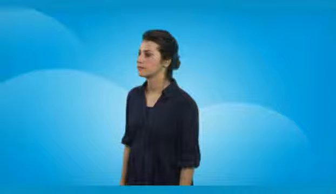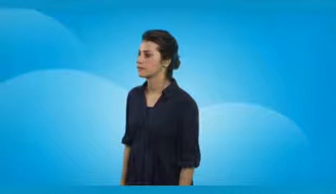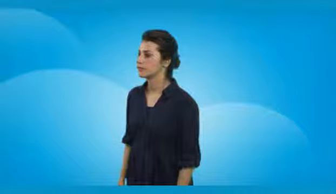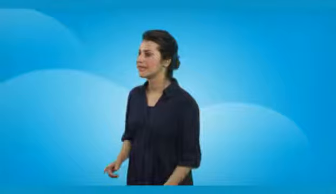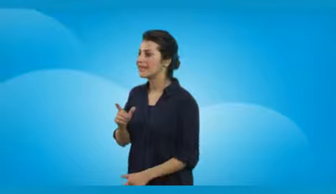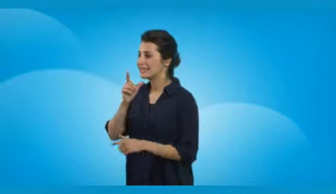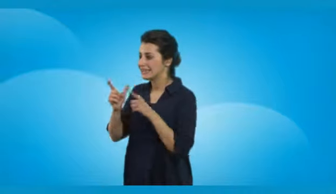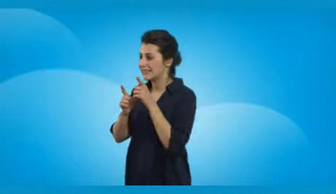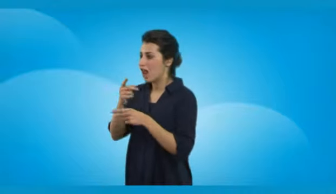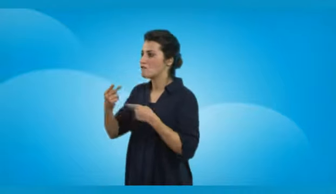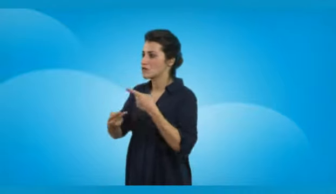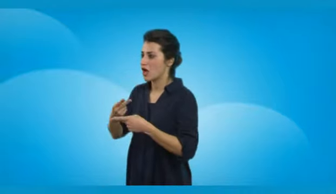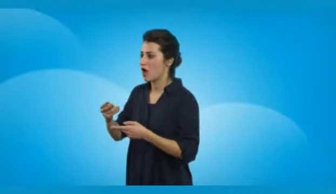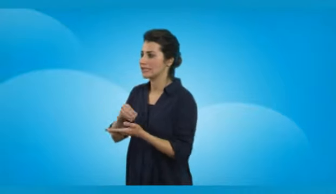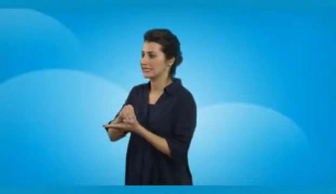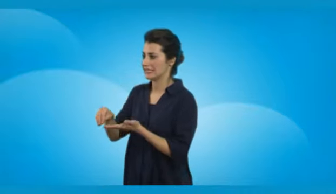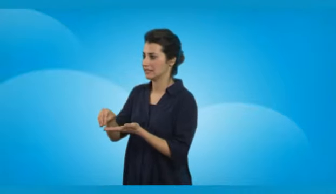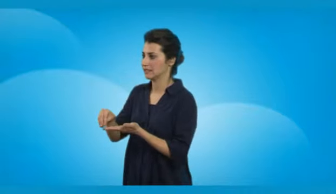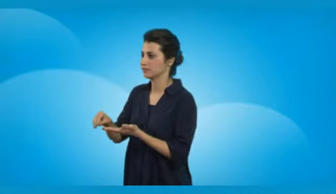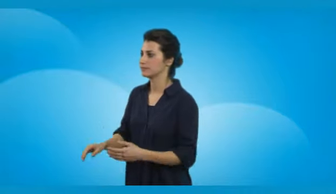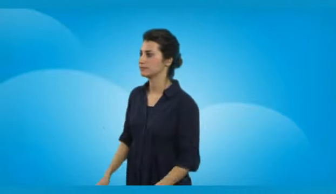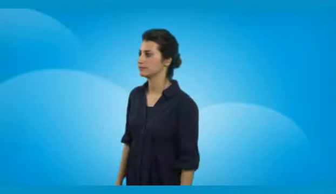Hitelvizsgálati díj